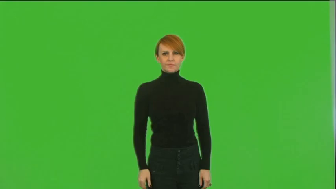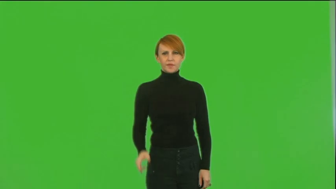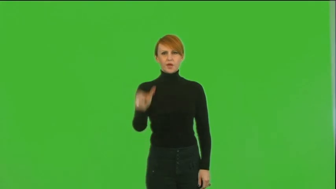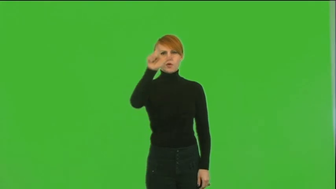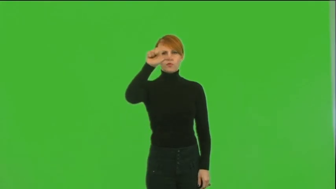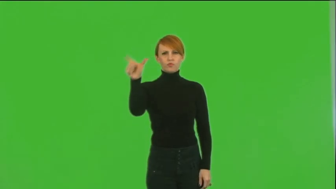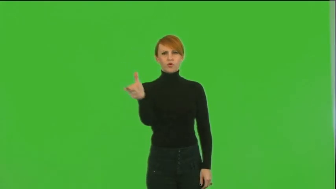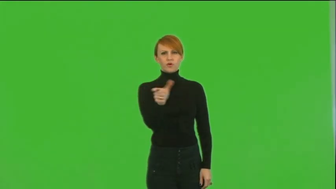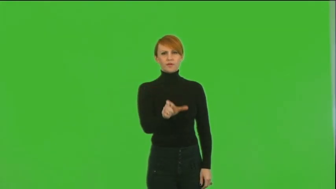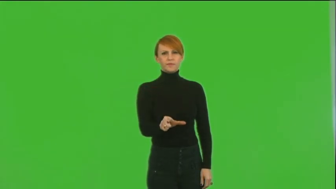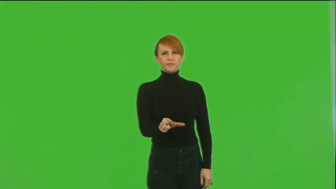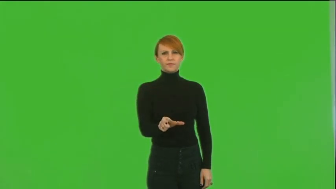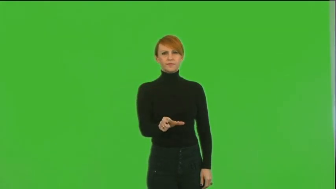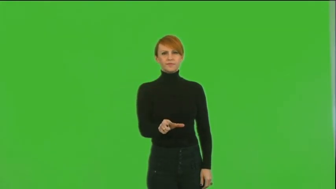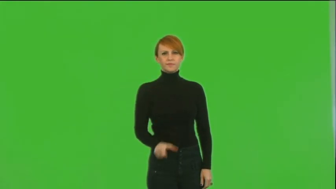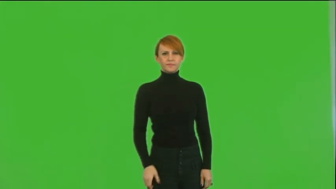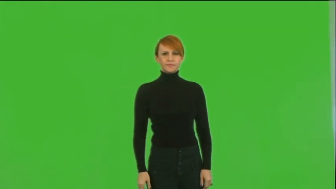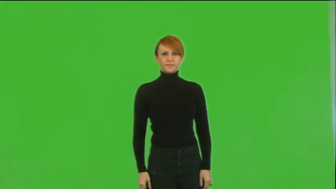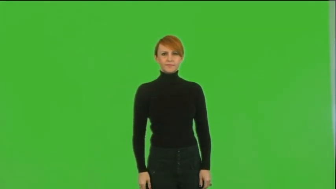Włochy